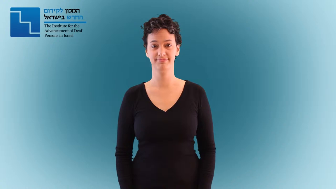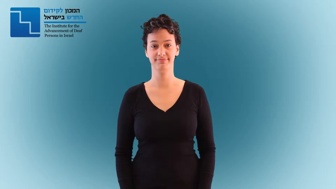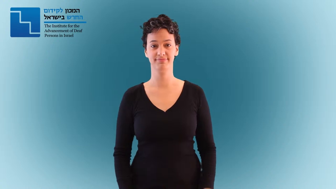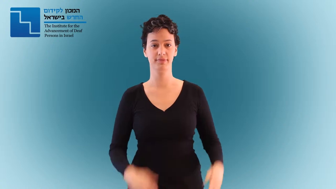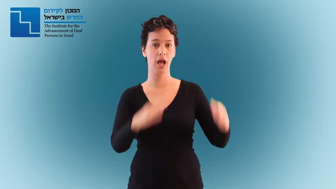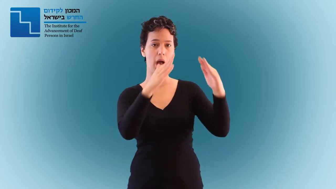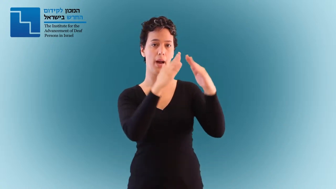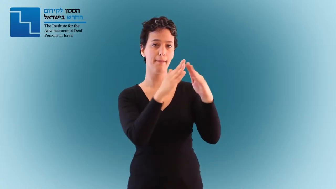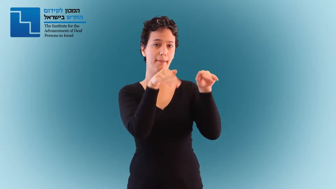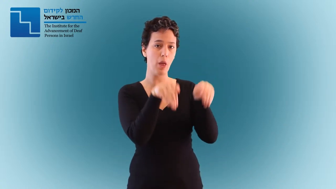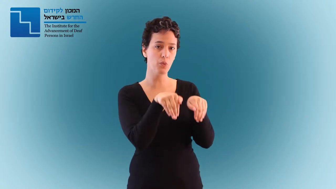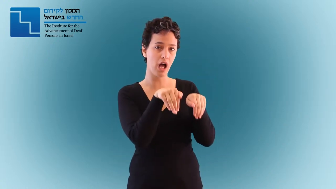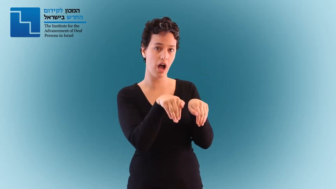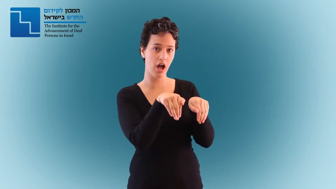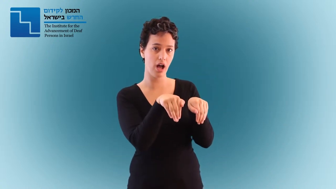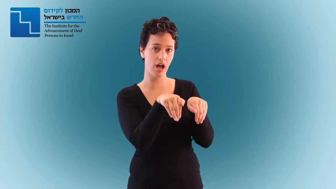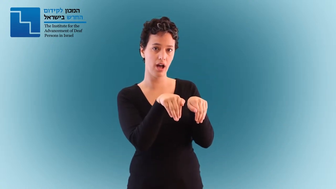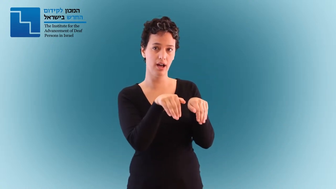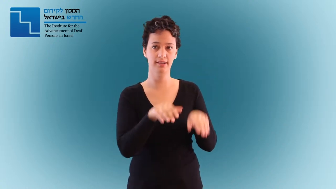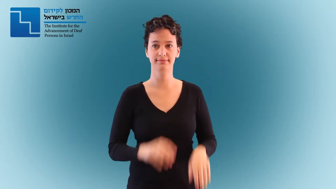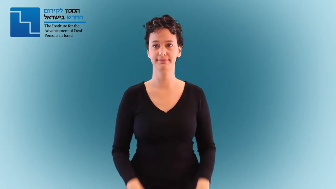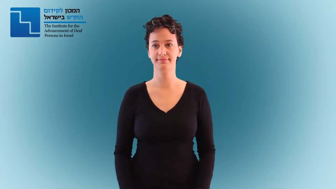מלונה